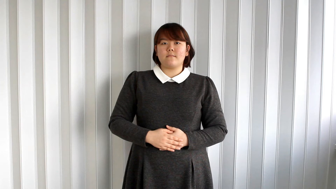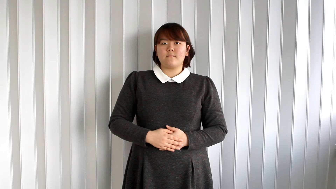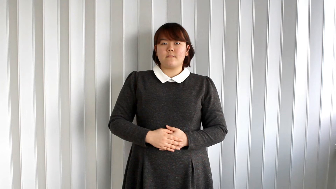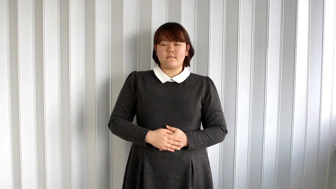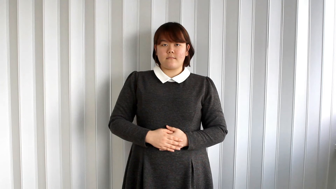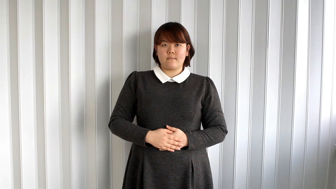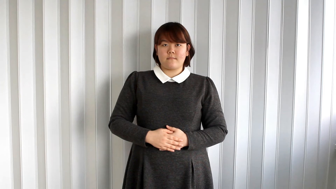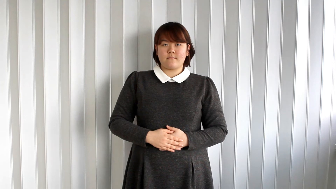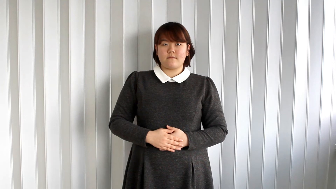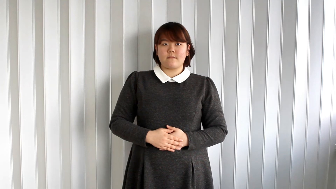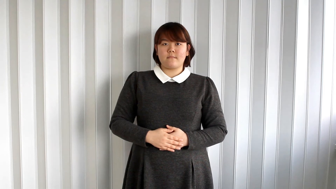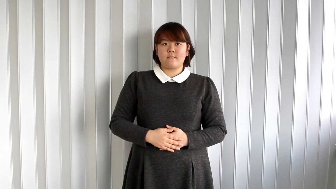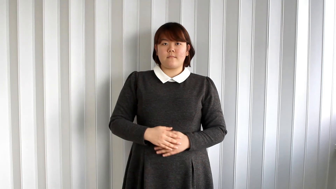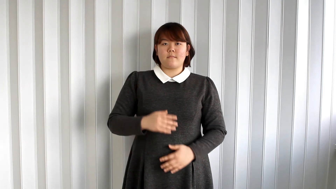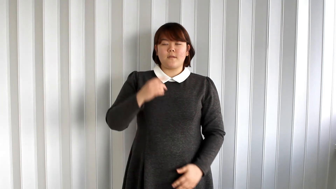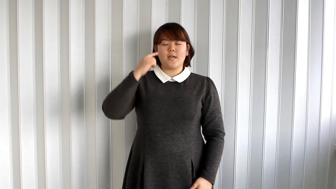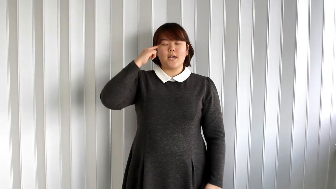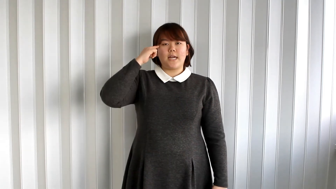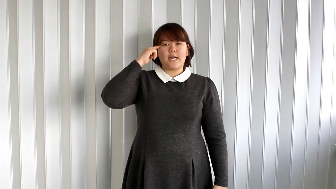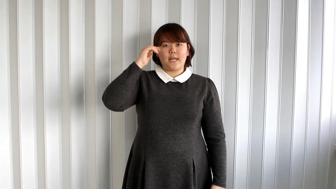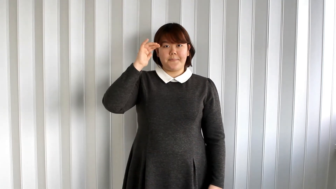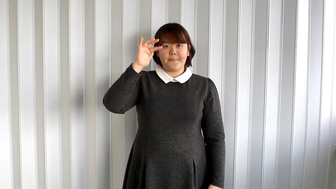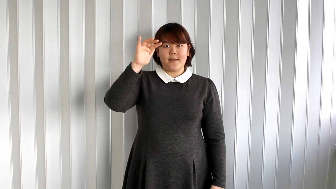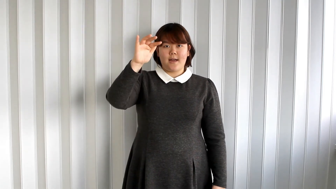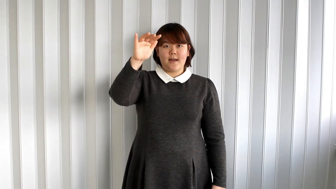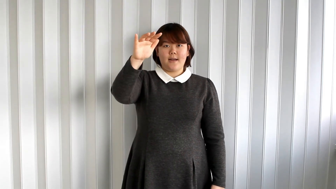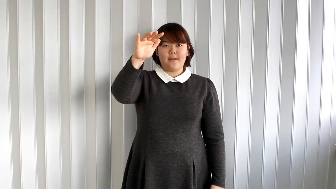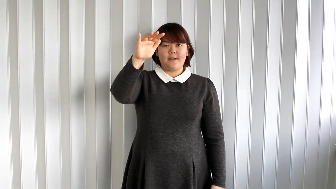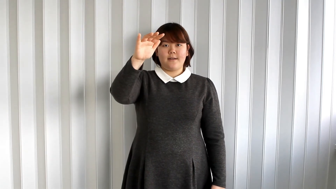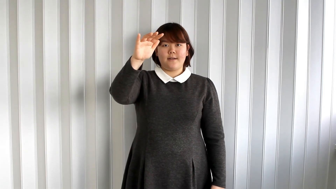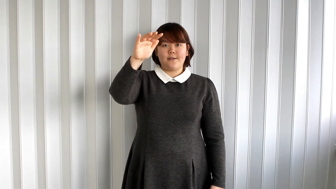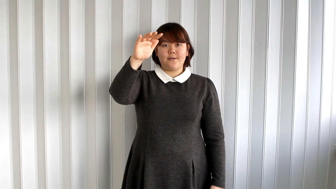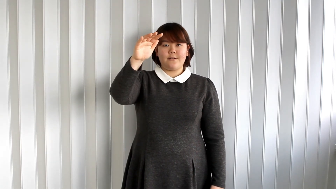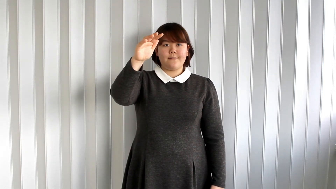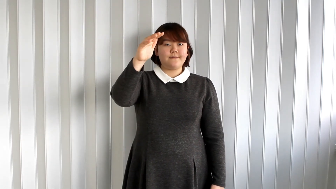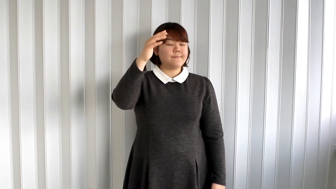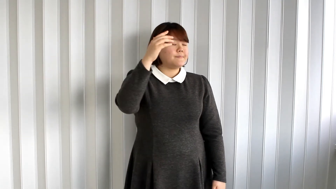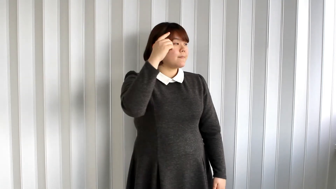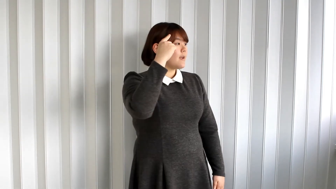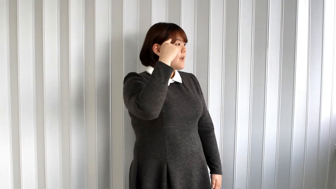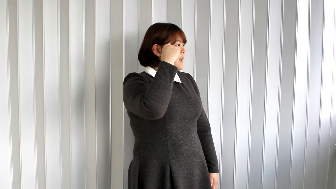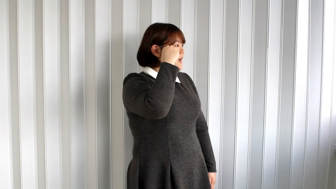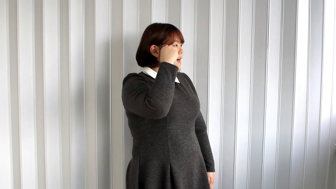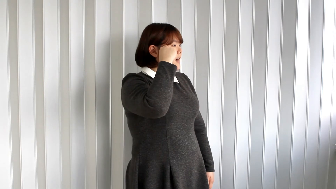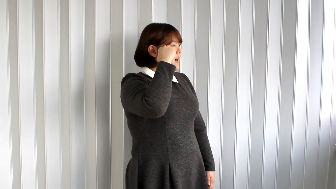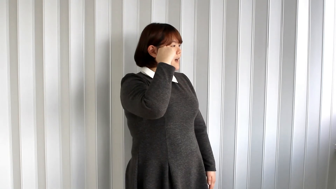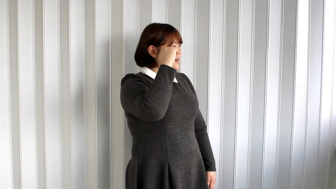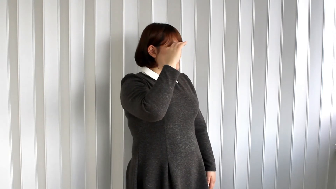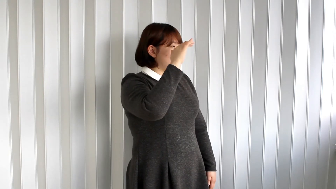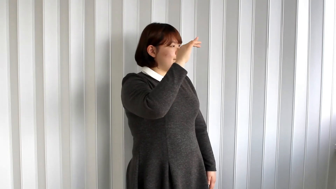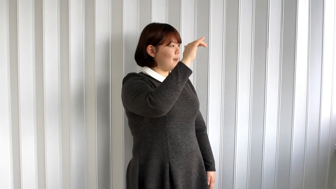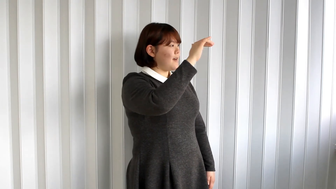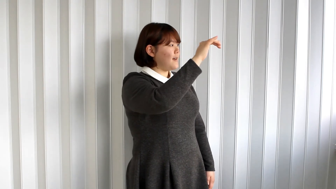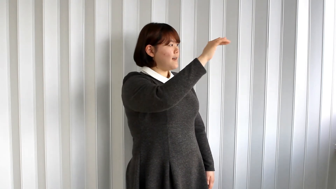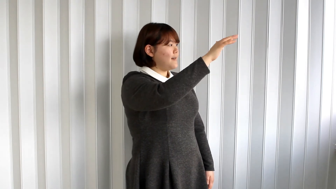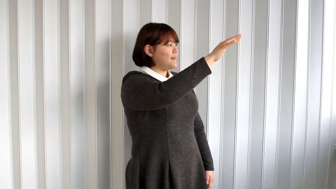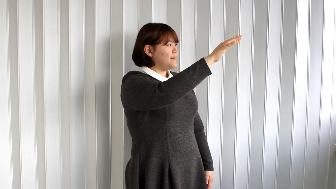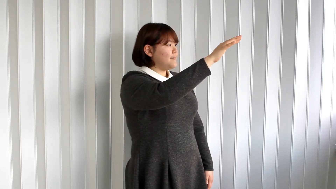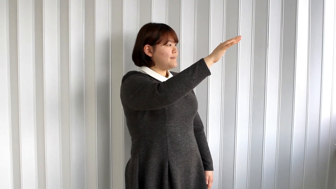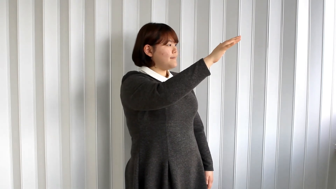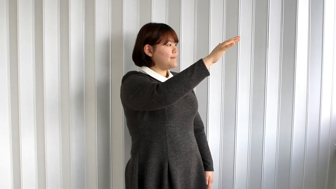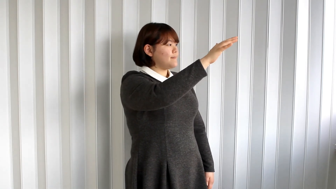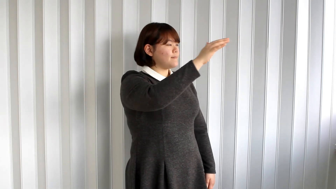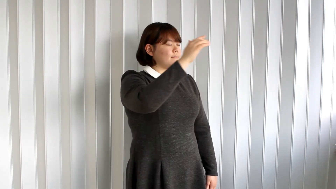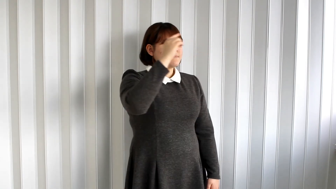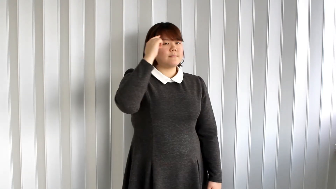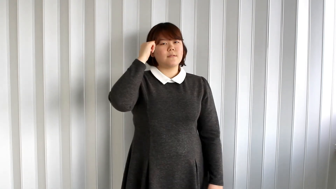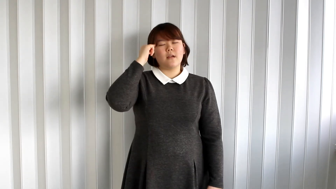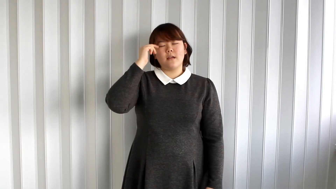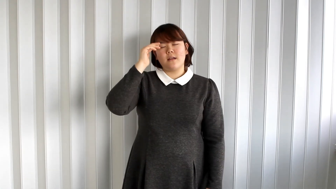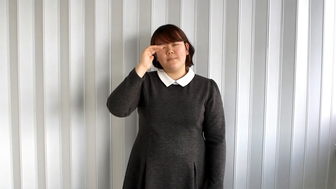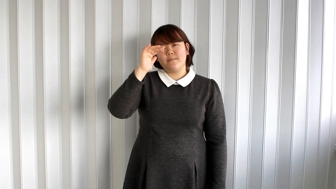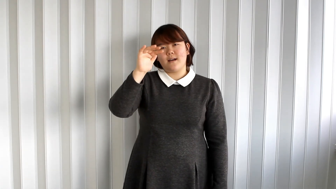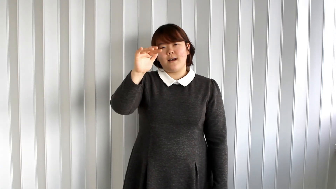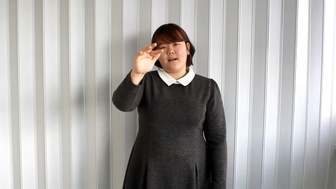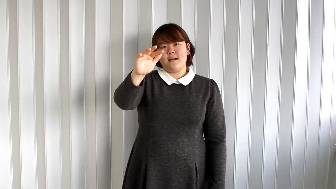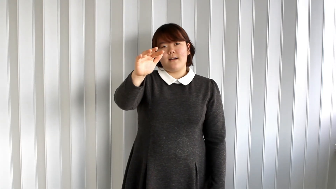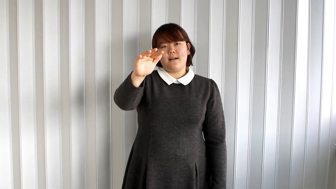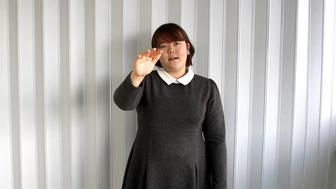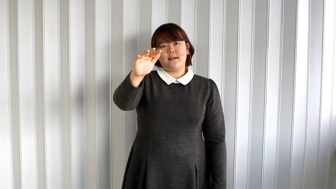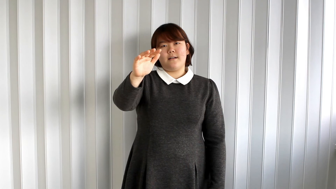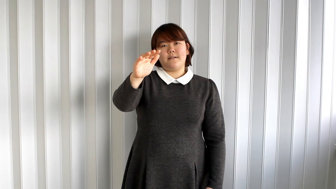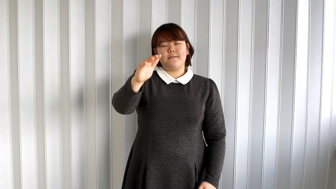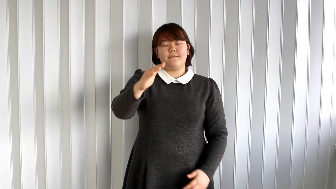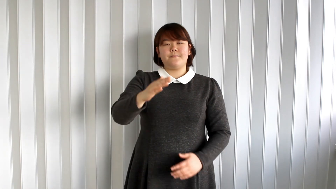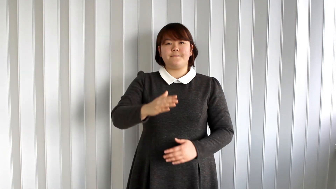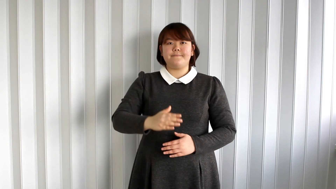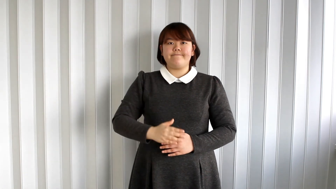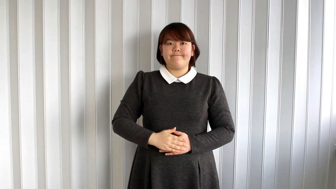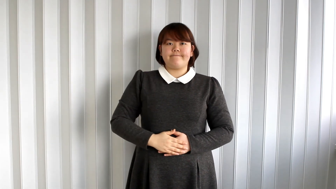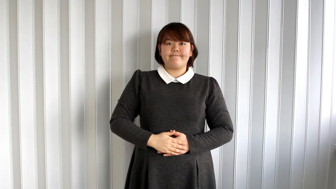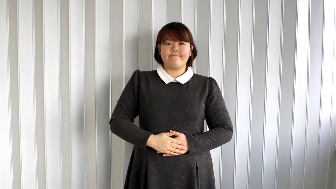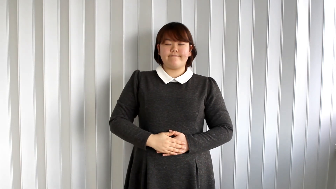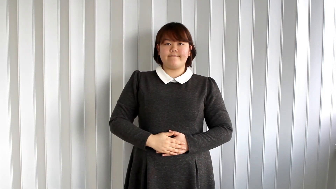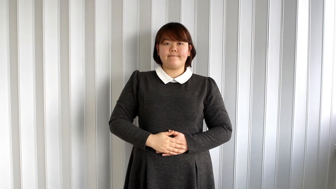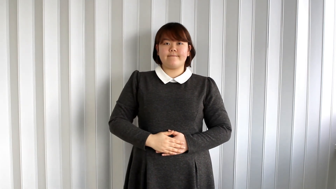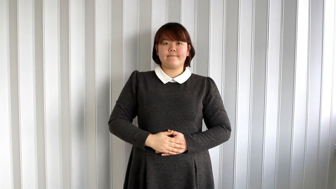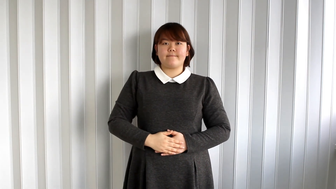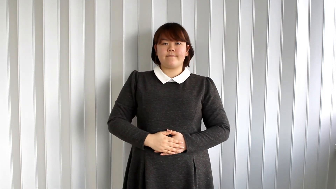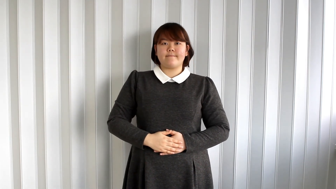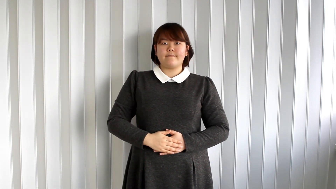그립다